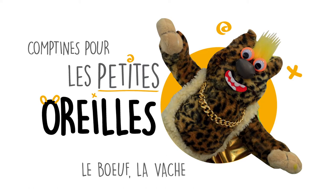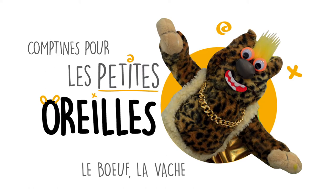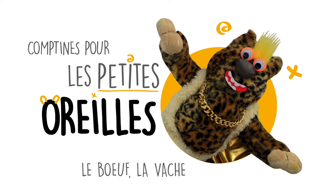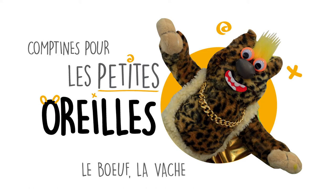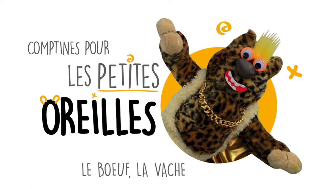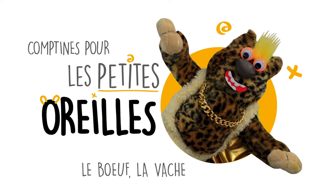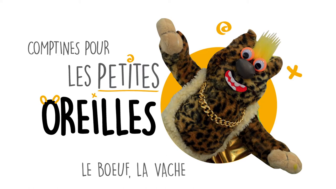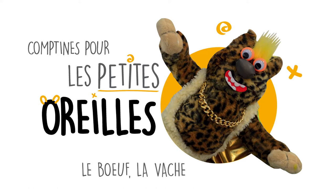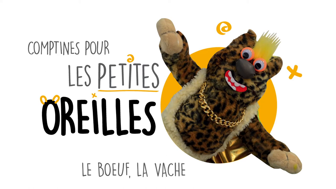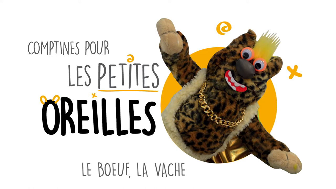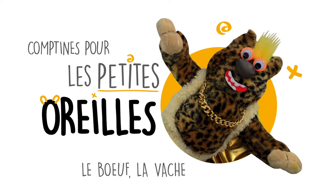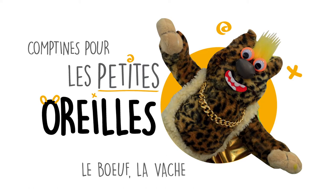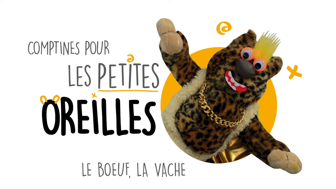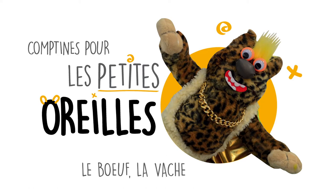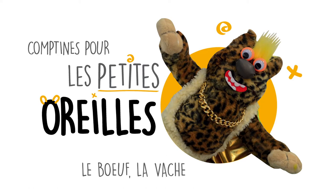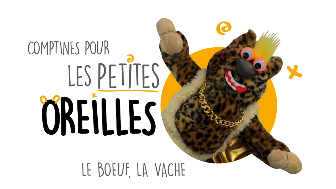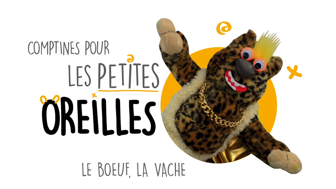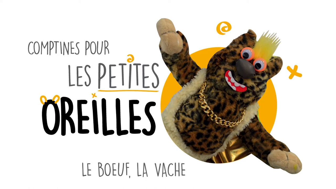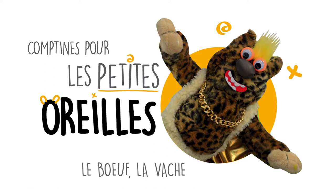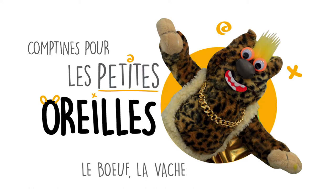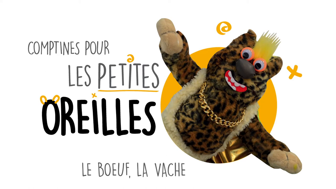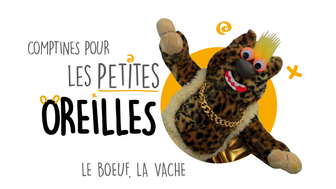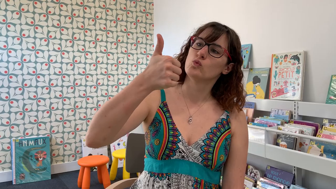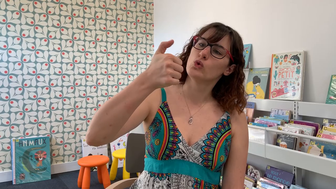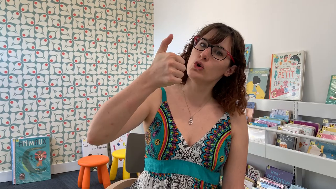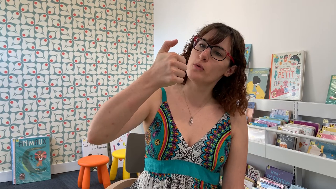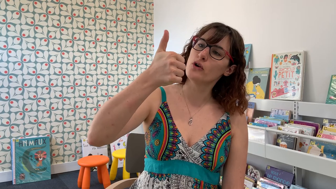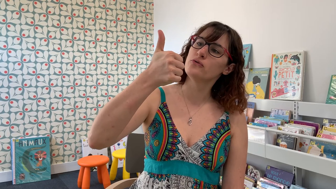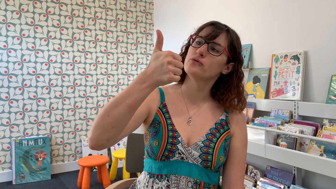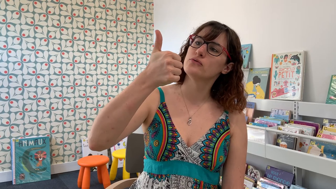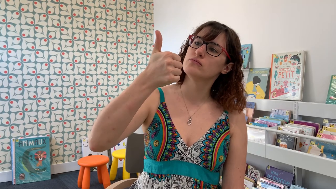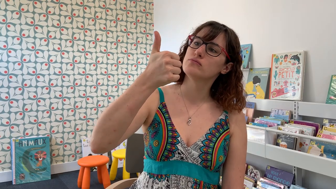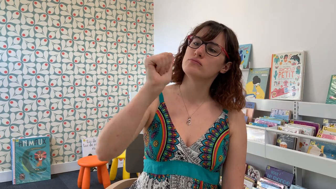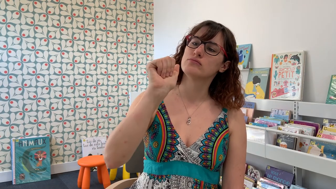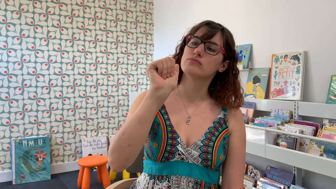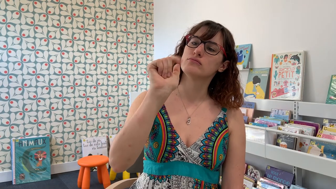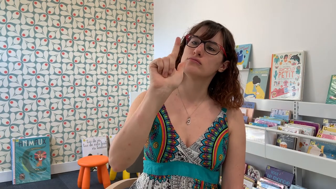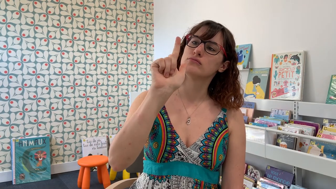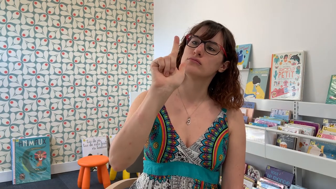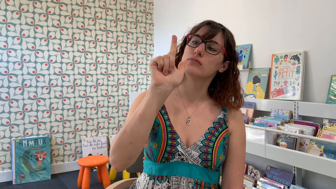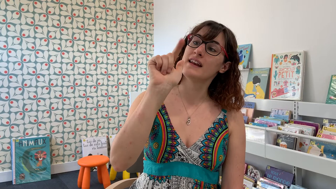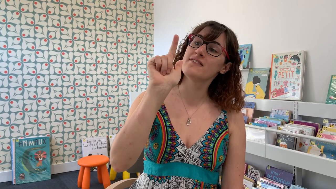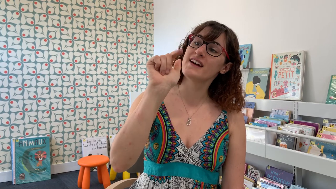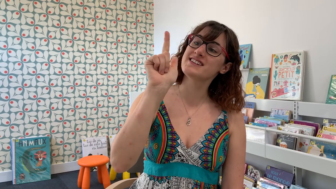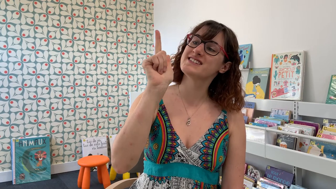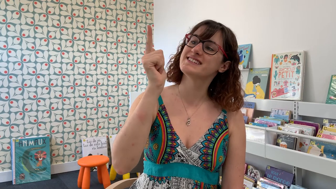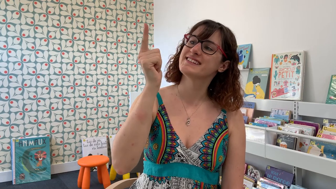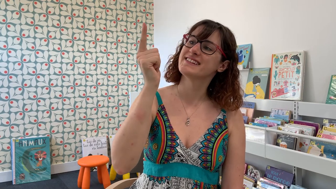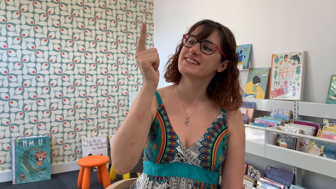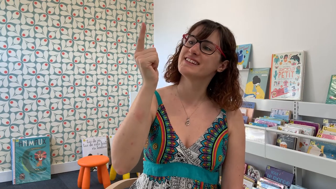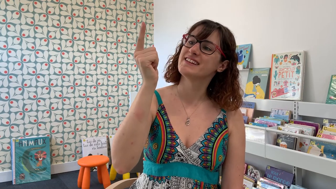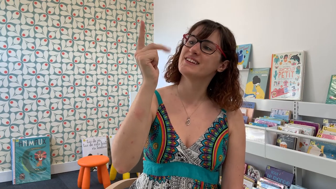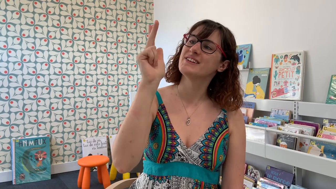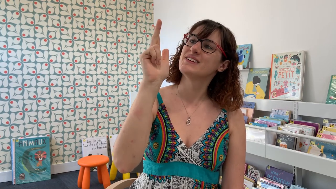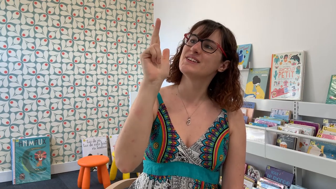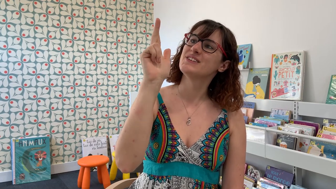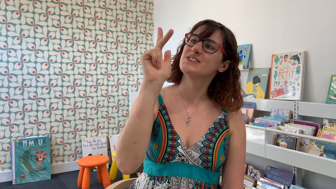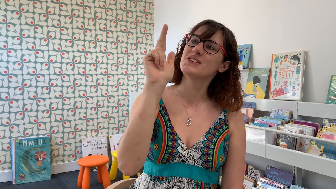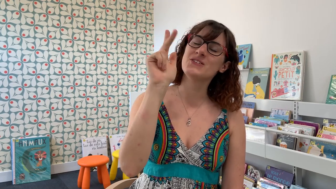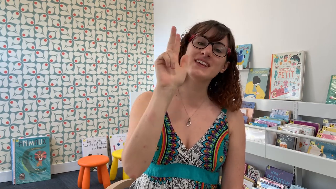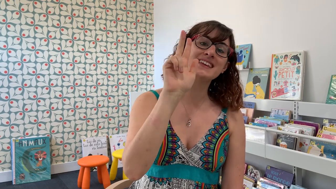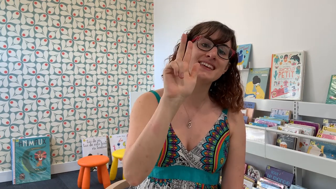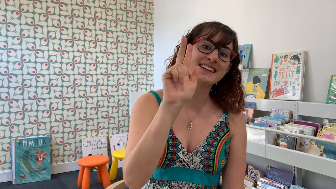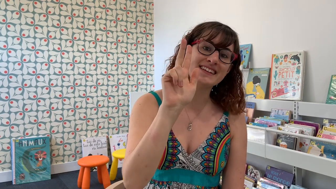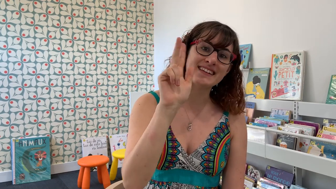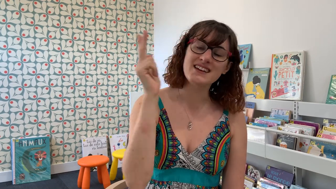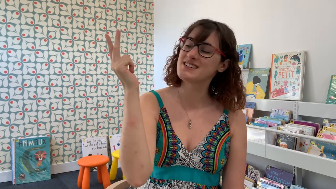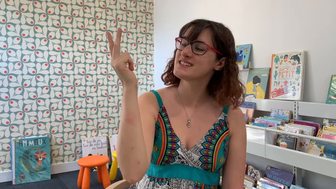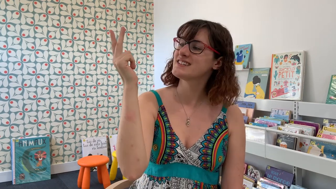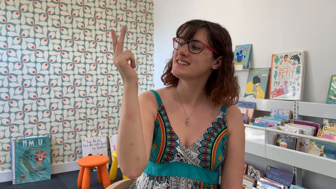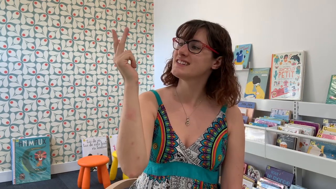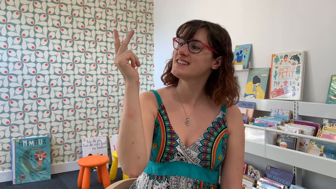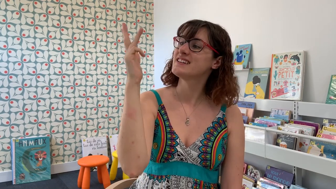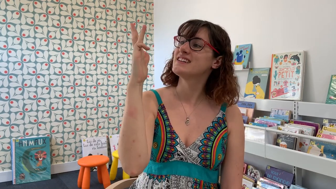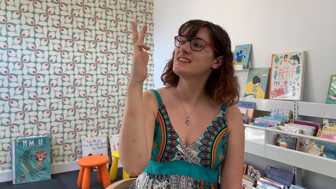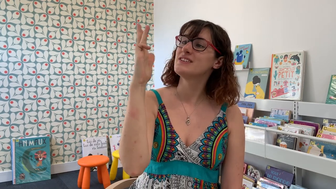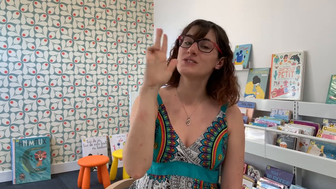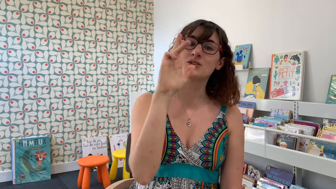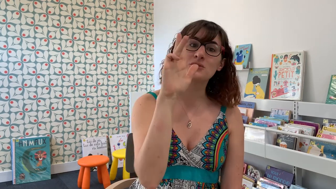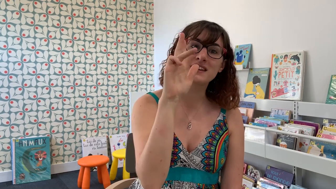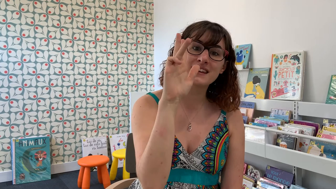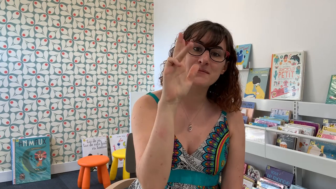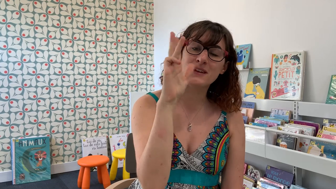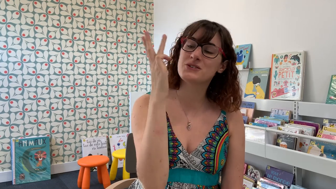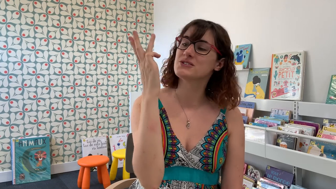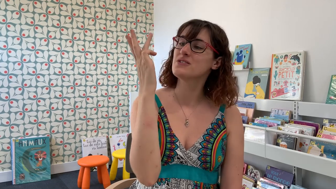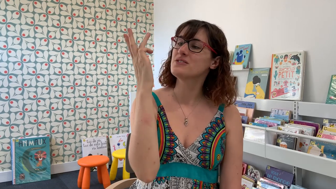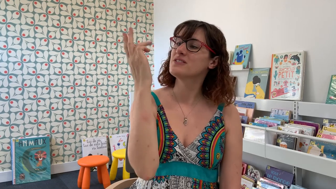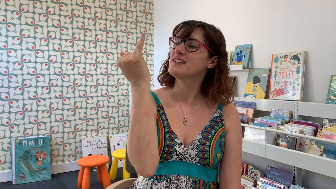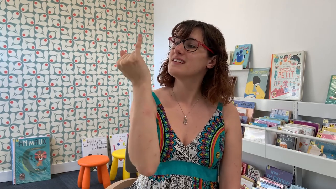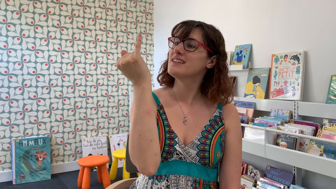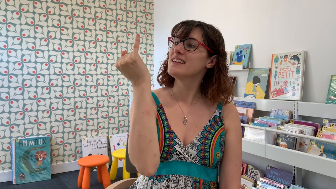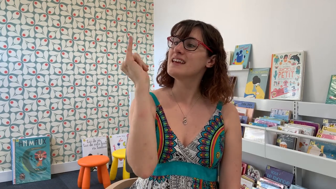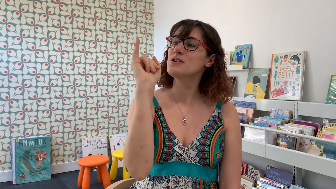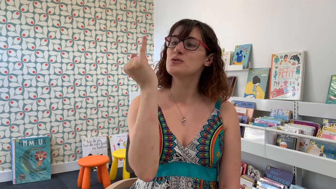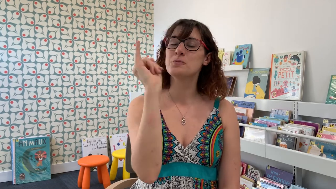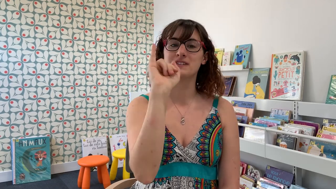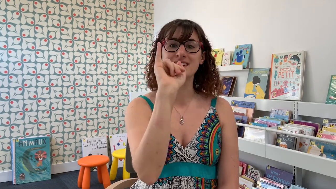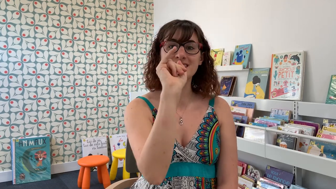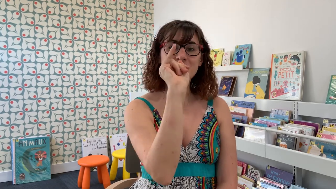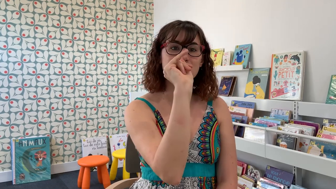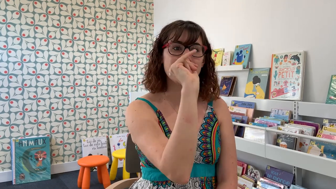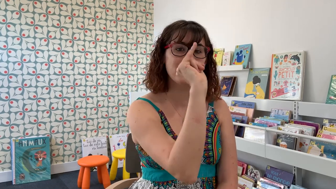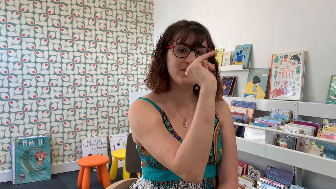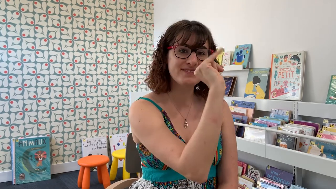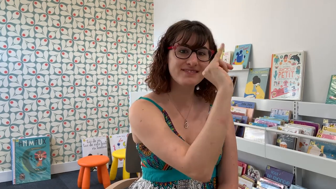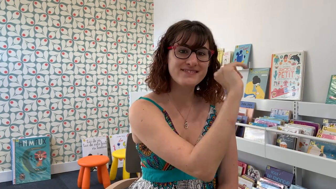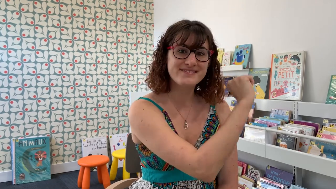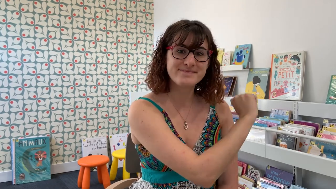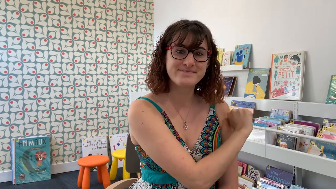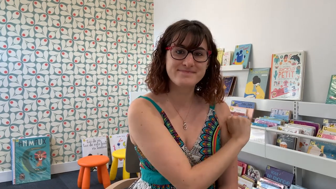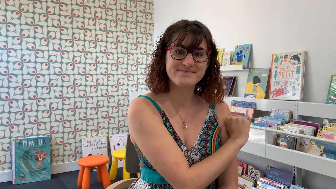Le boeuf, la vache